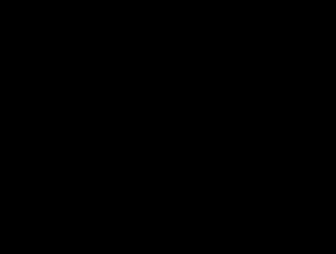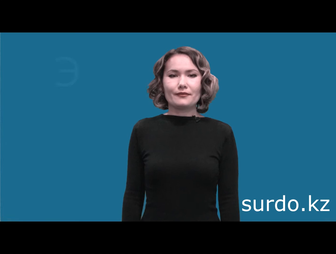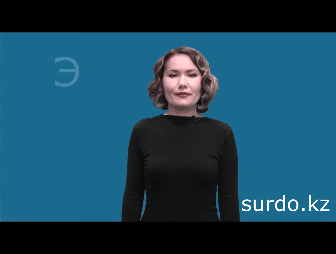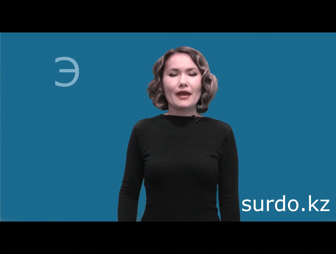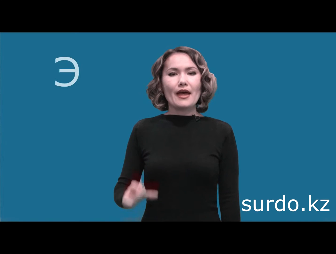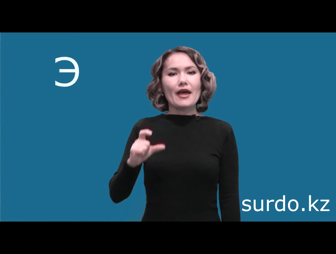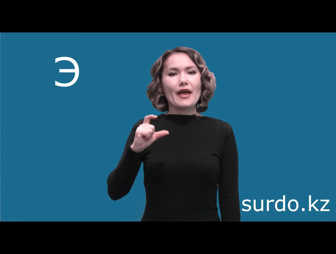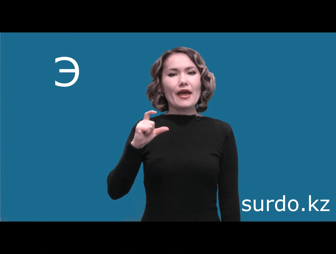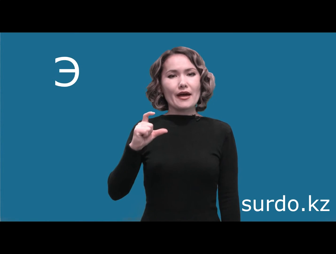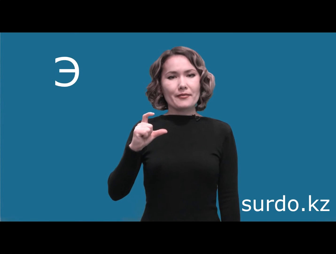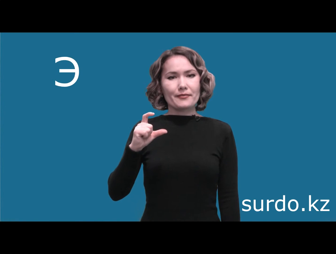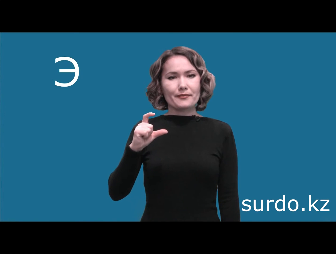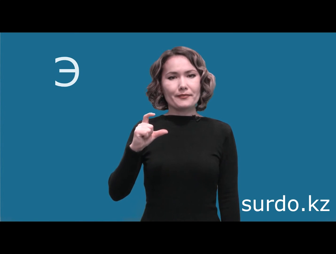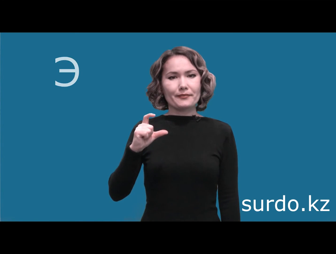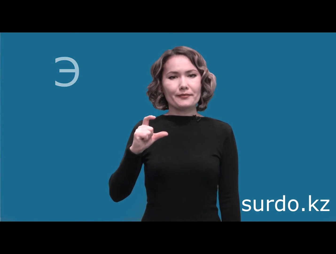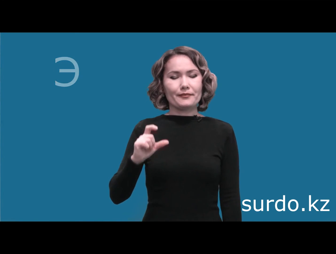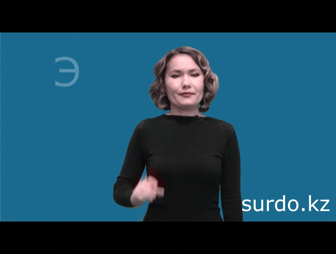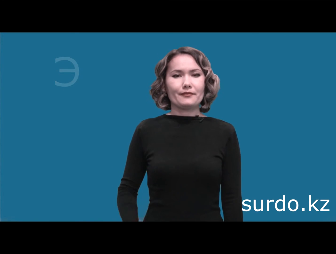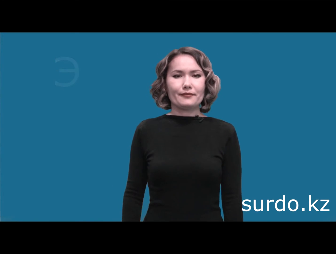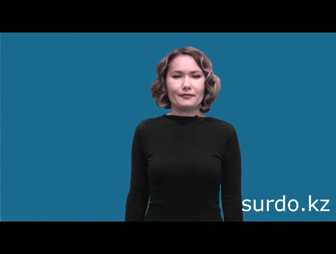э